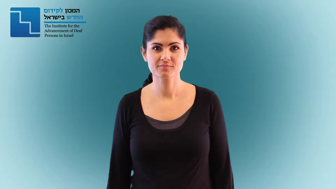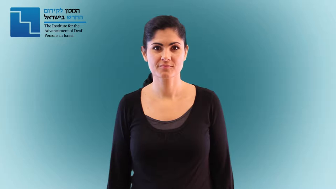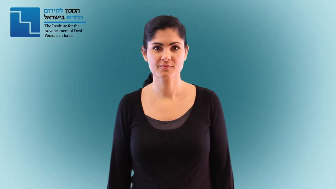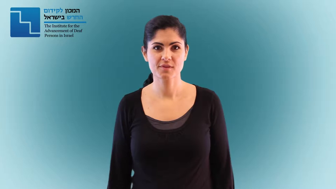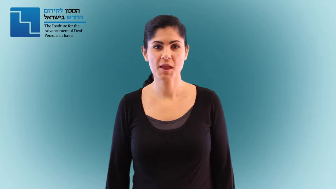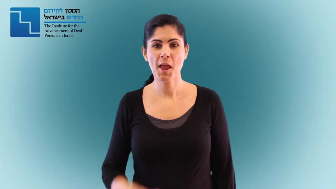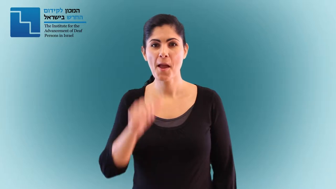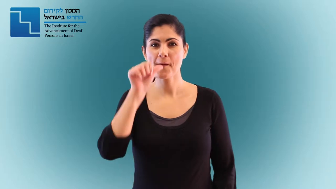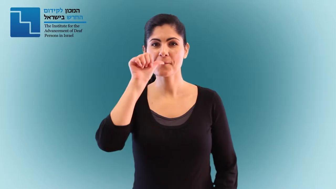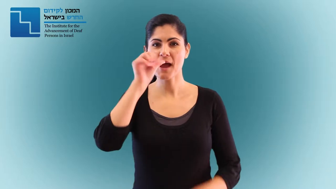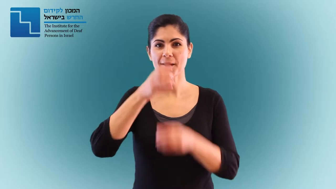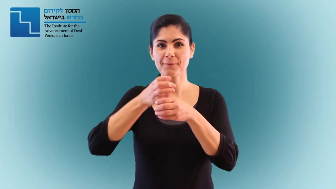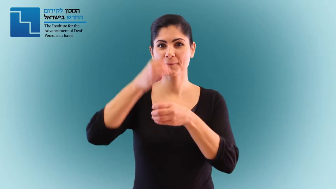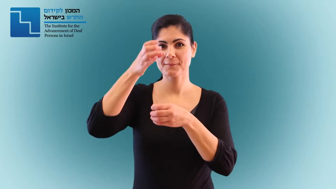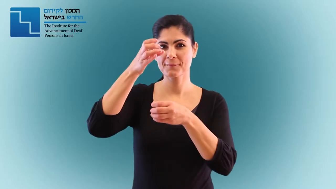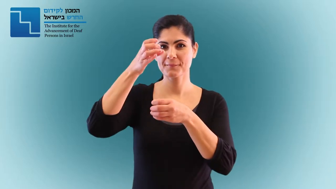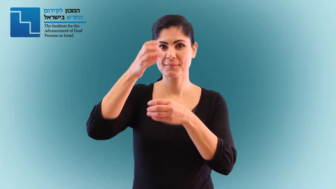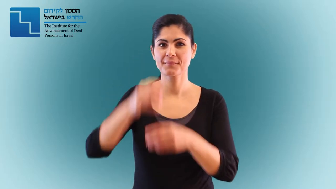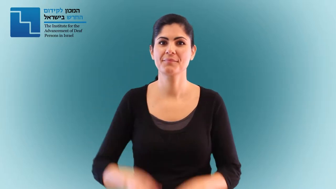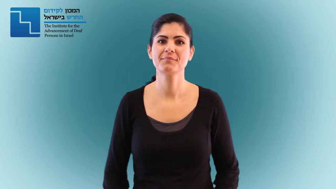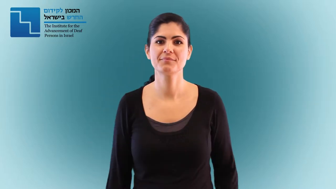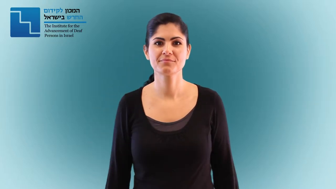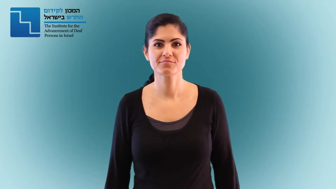מים מינרליים